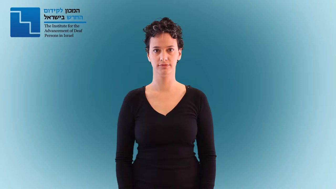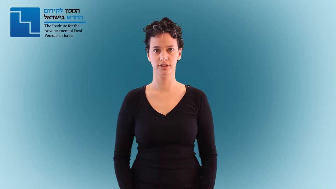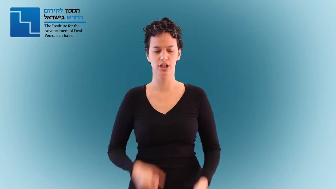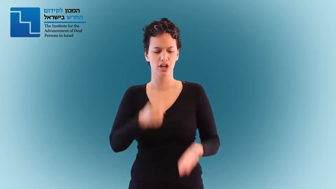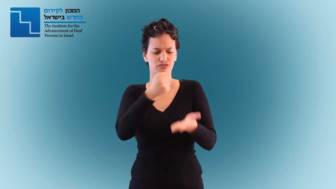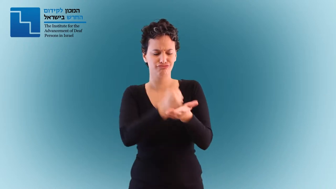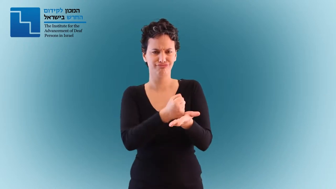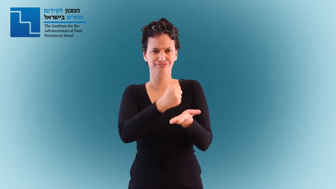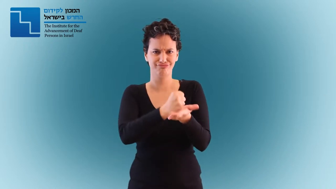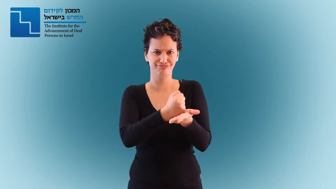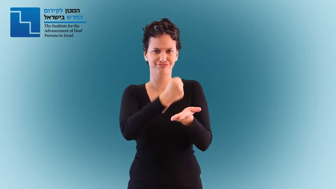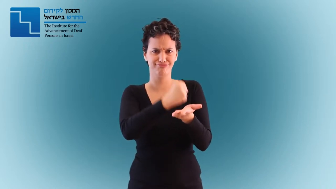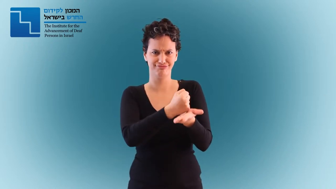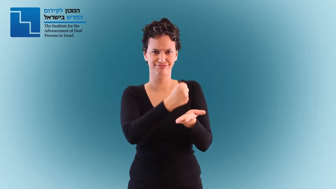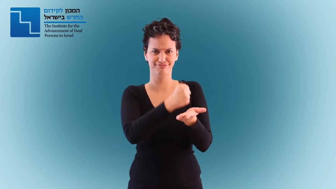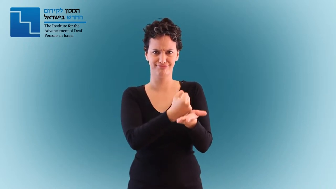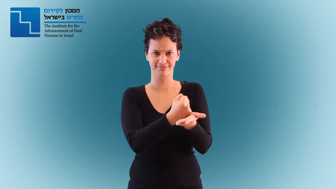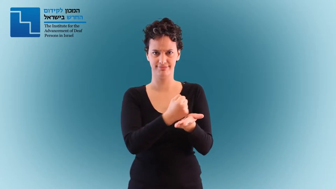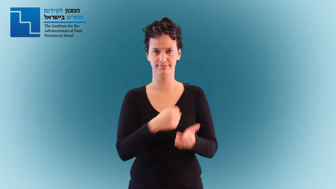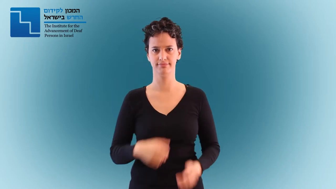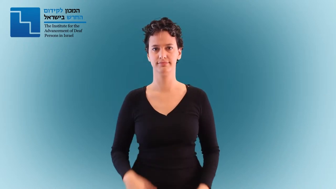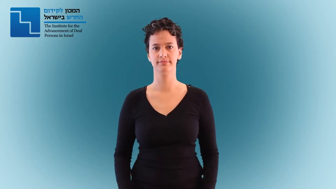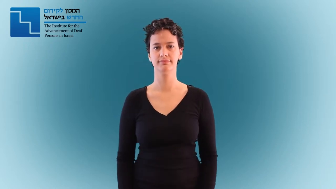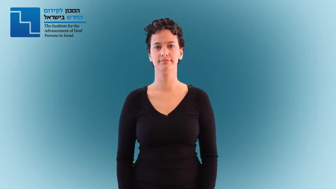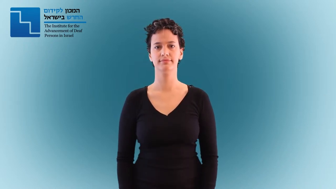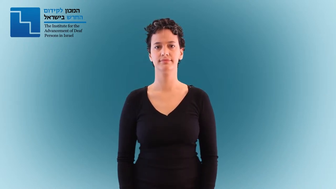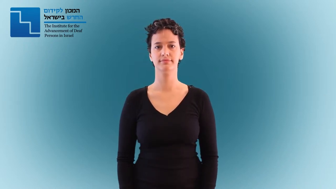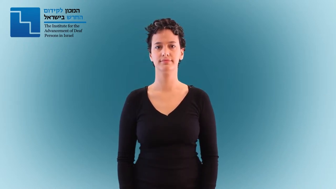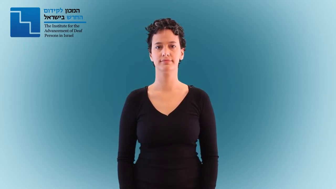למעוך